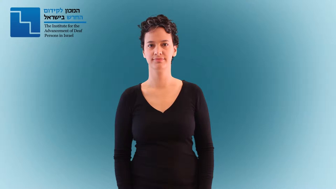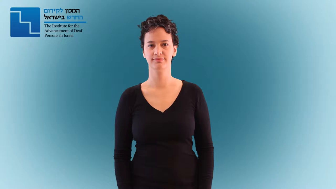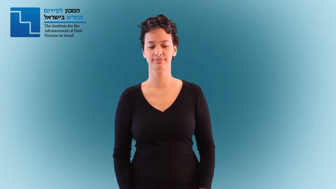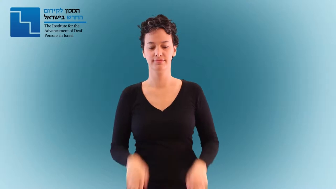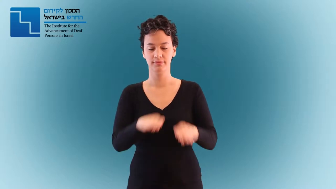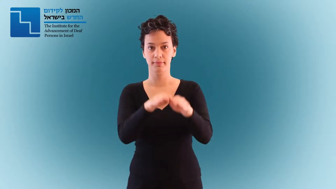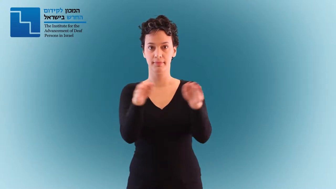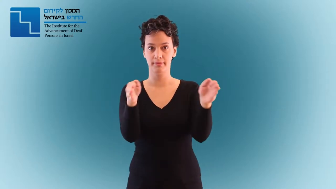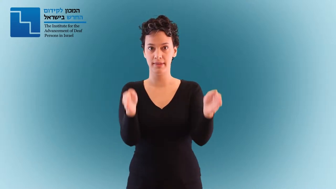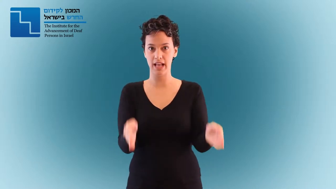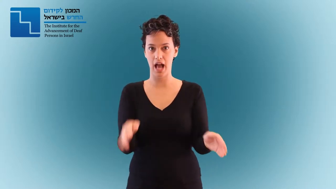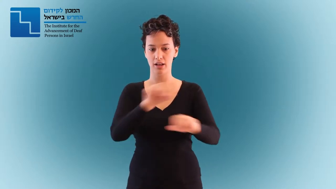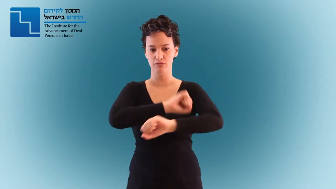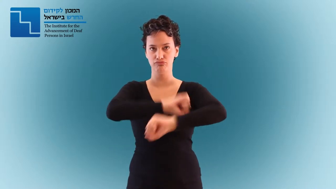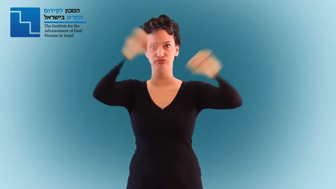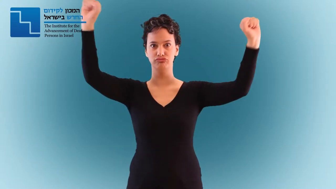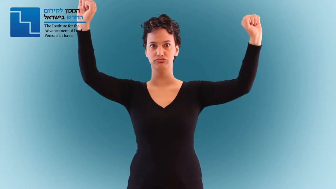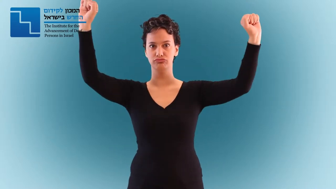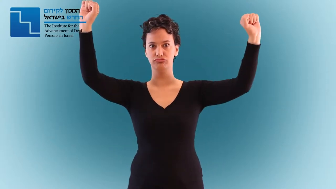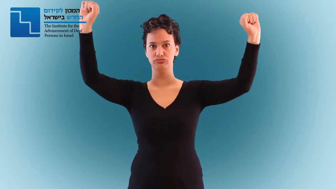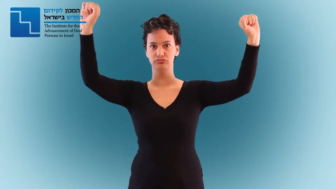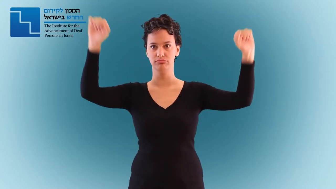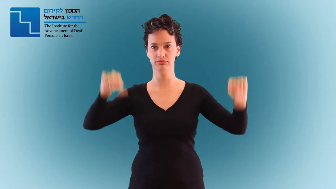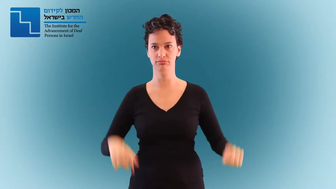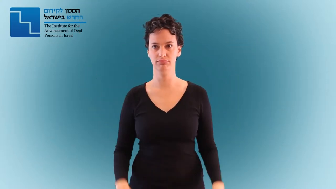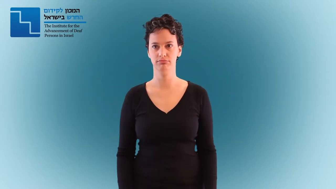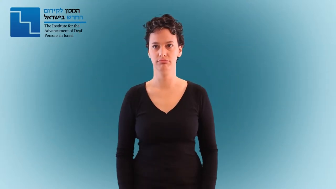מטען חבלה